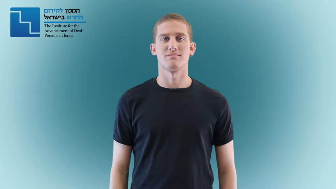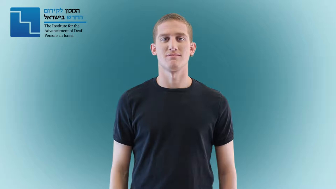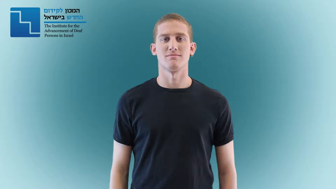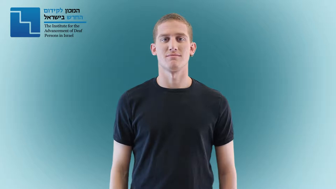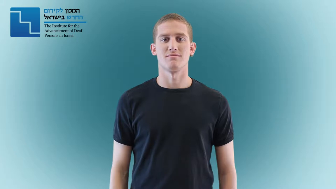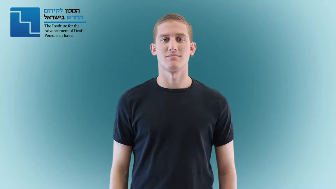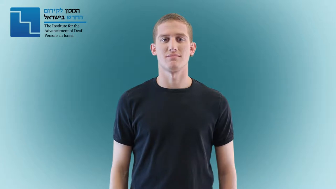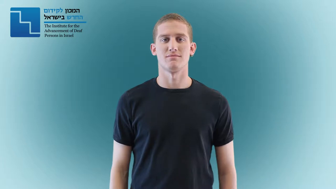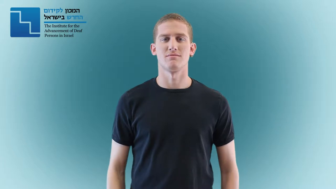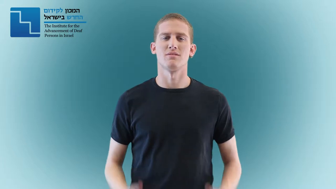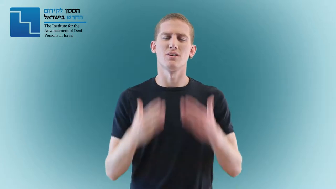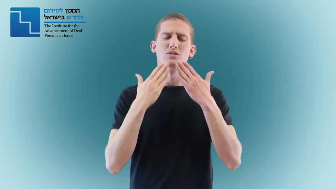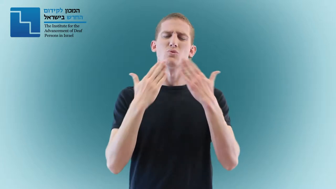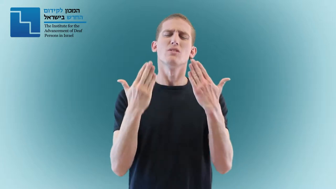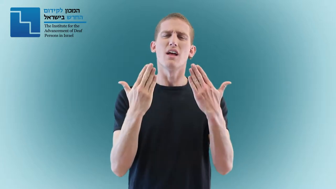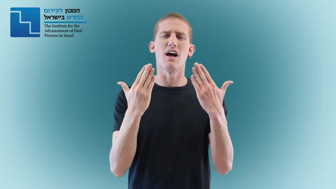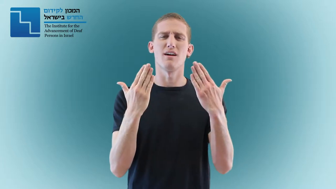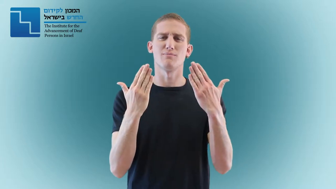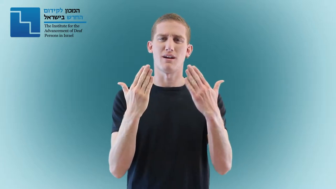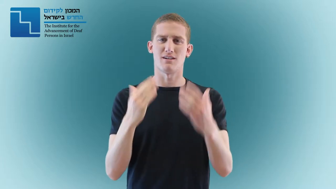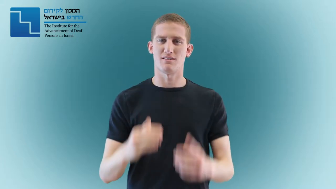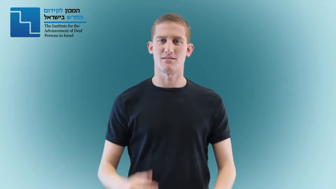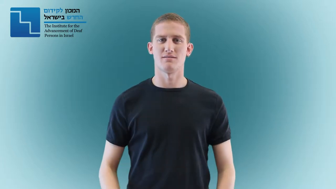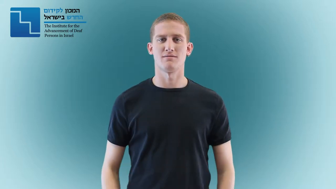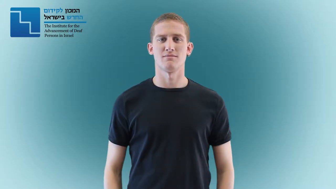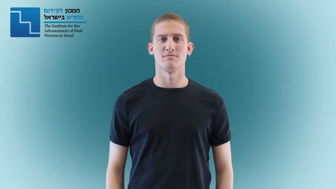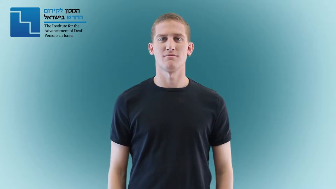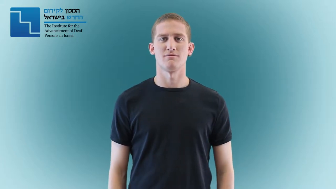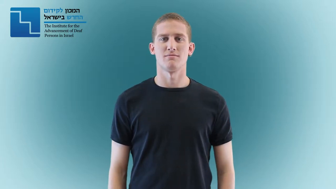תודה רבה